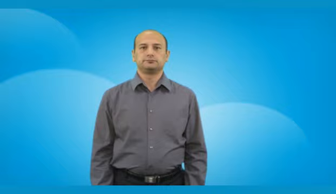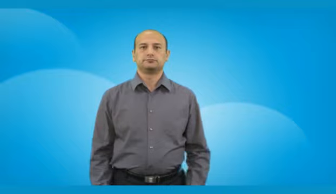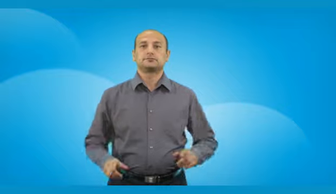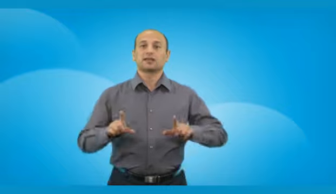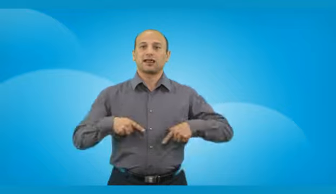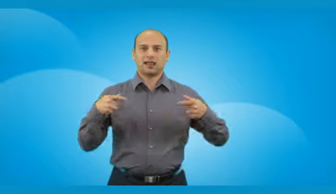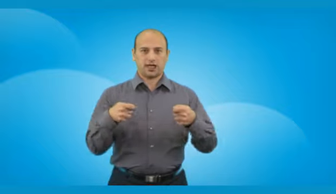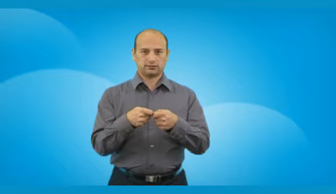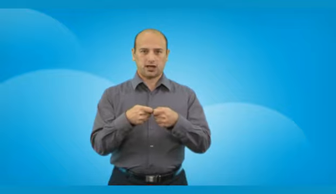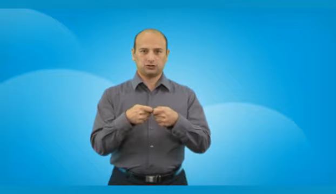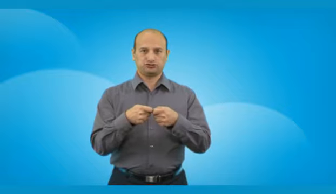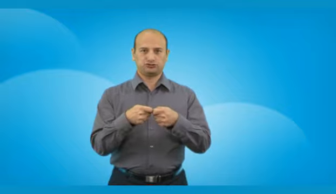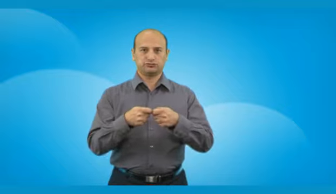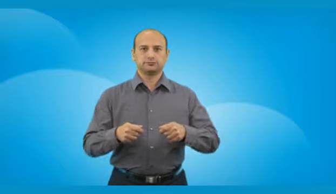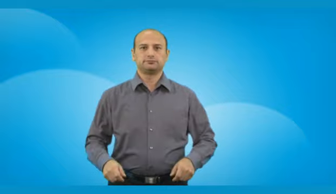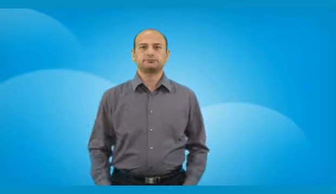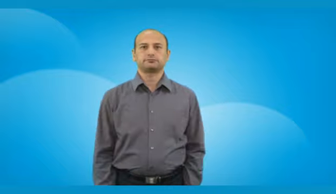Élettárs